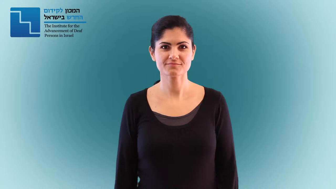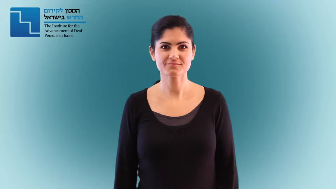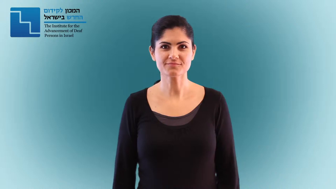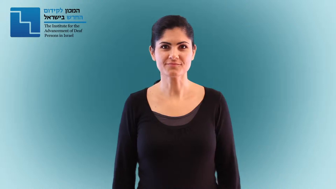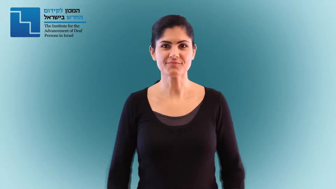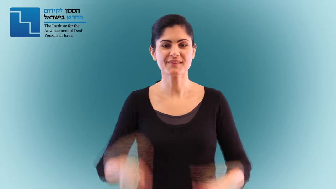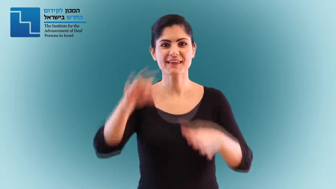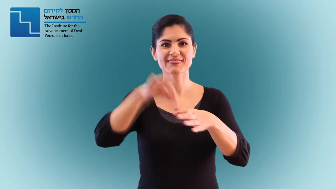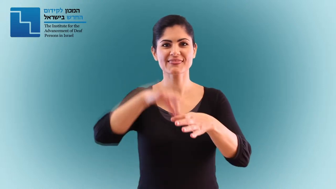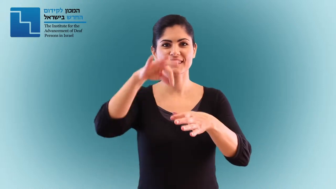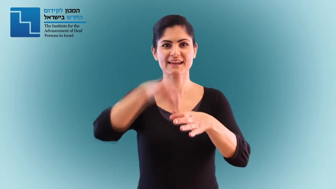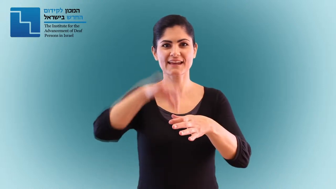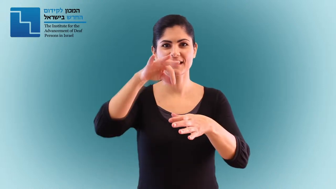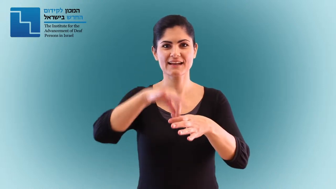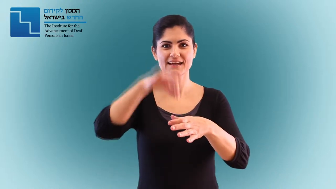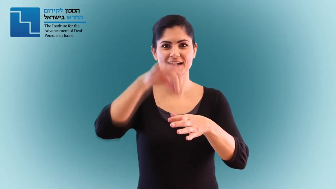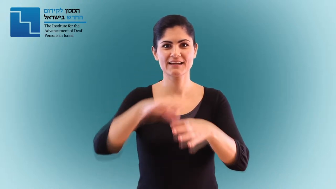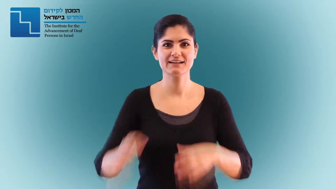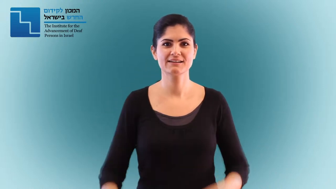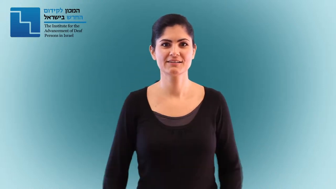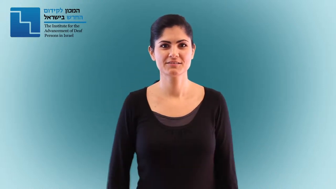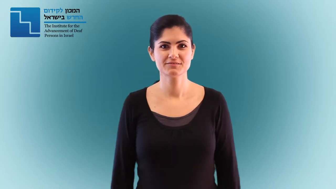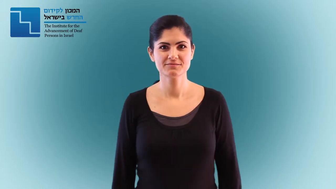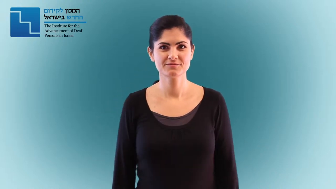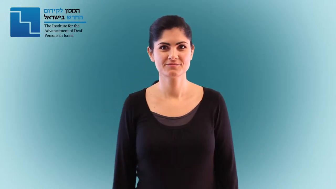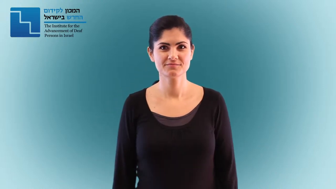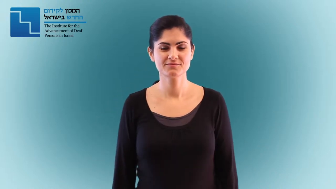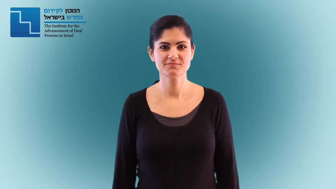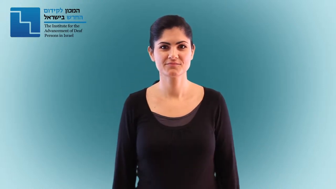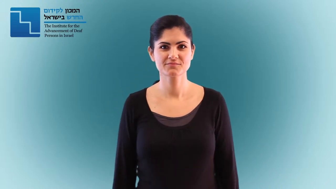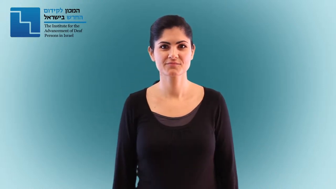תה